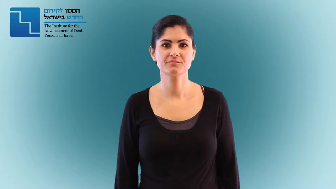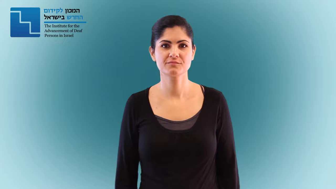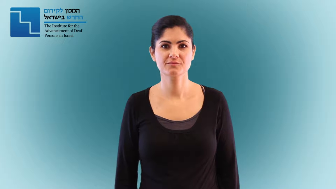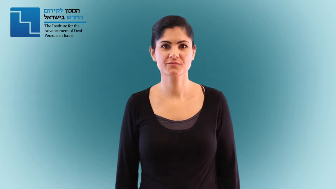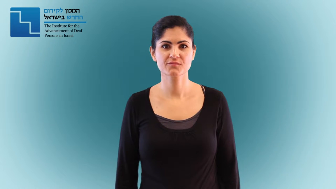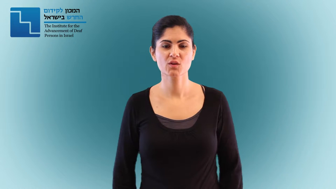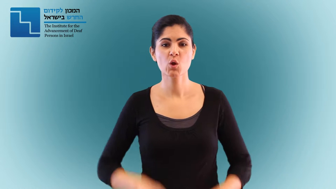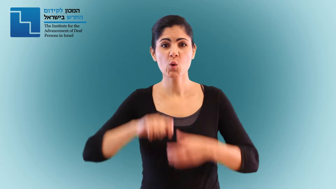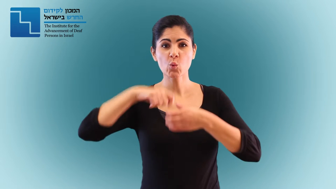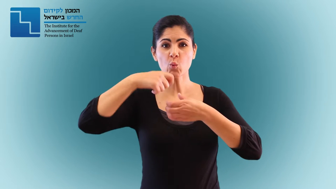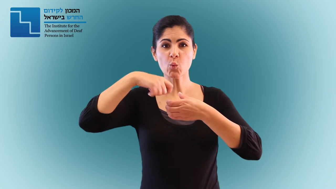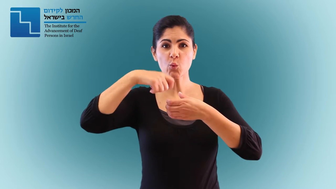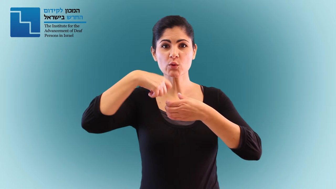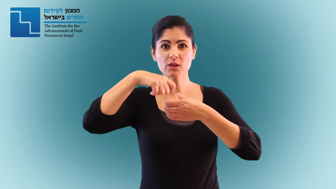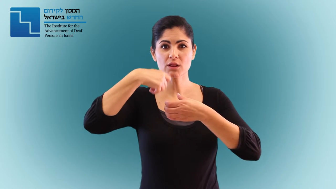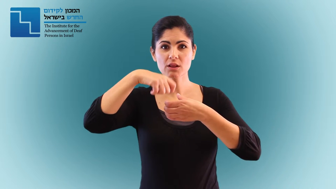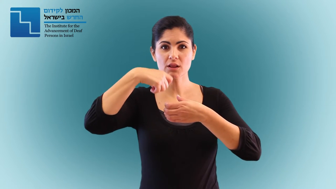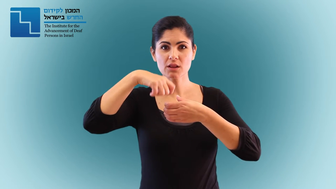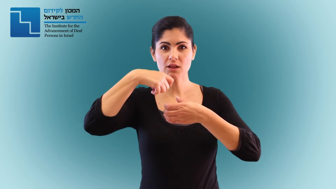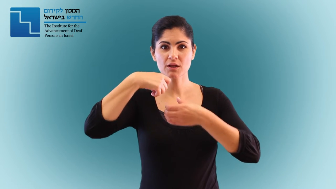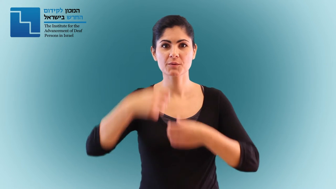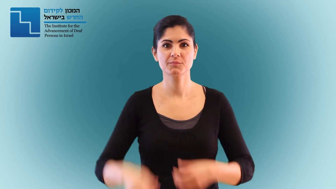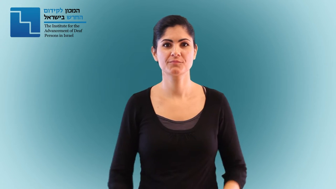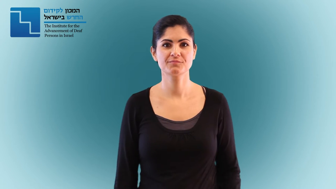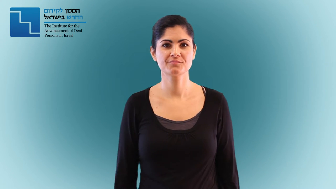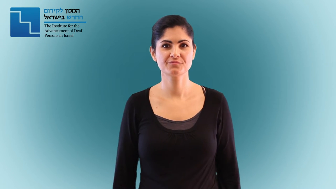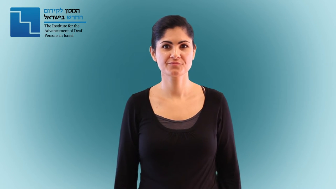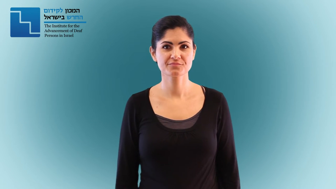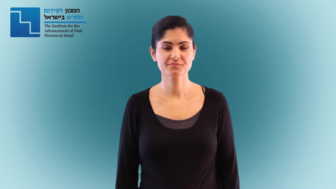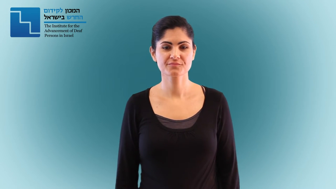יוגורט